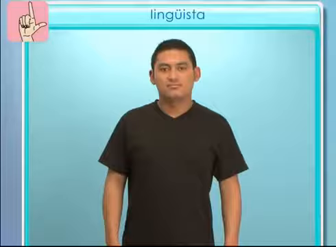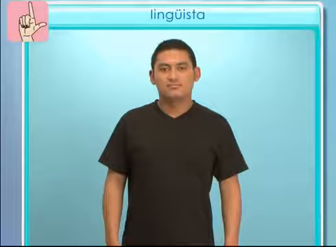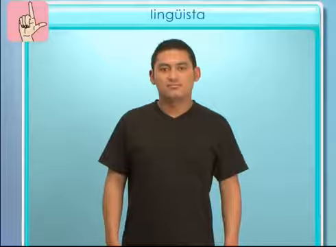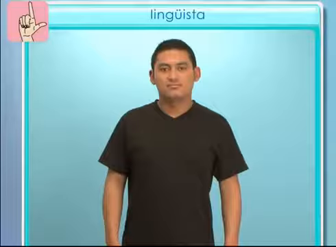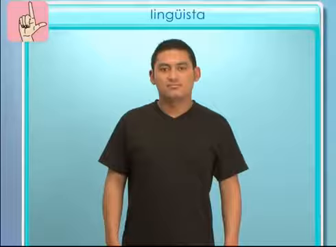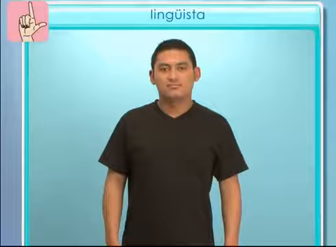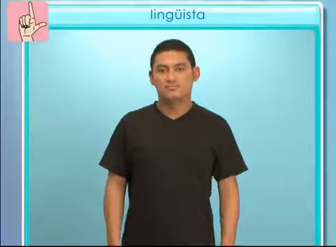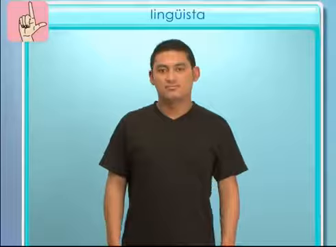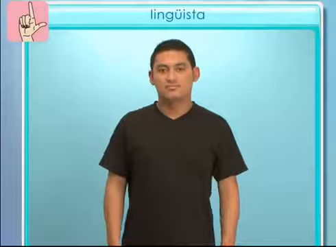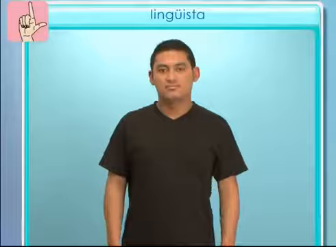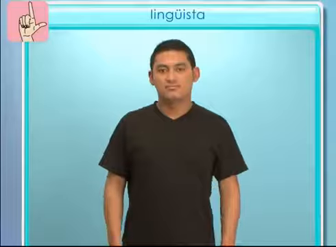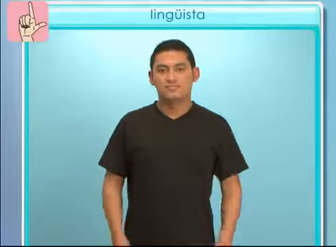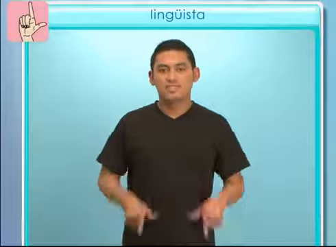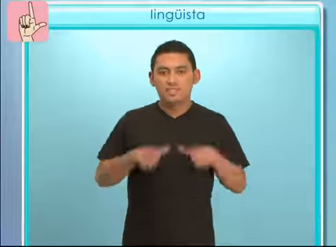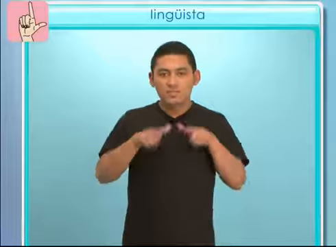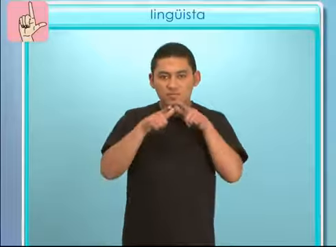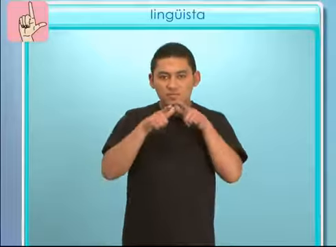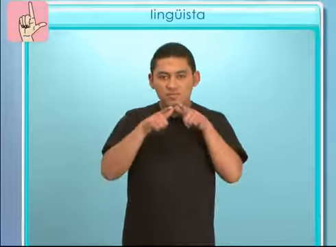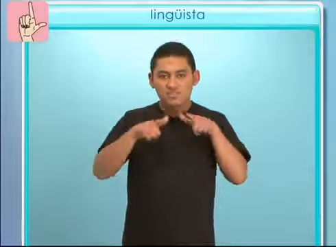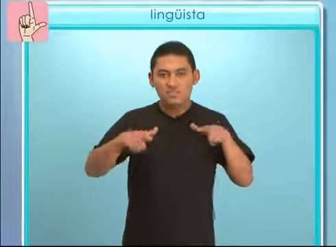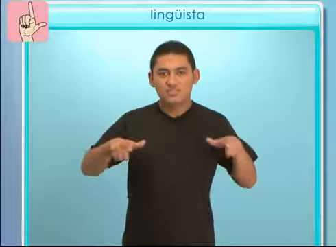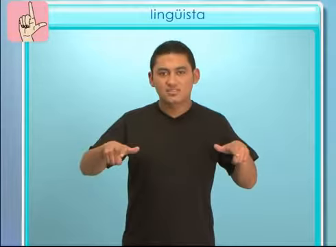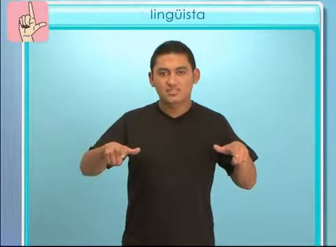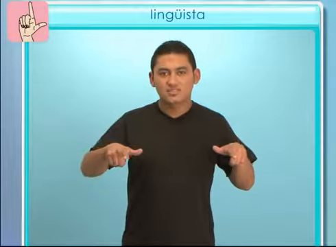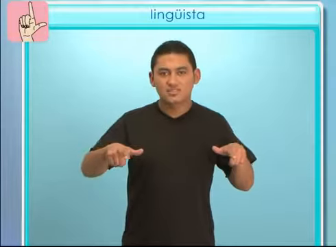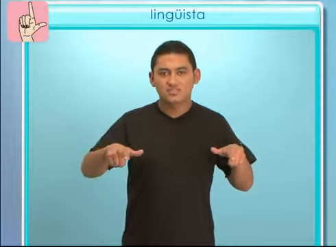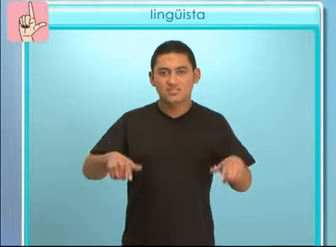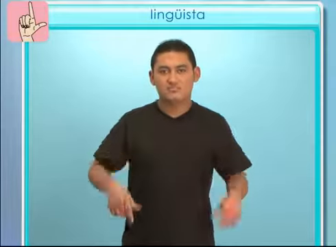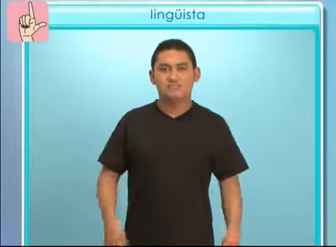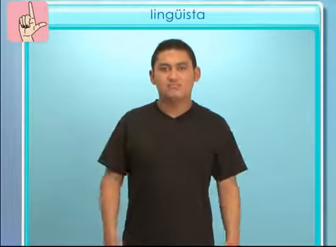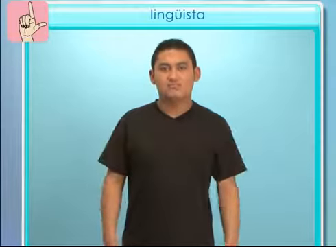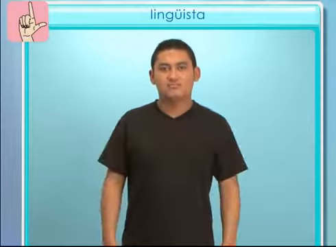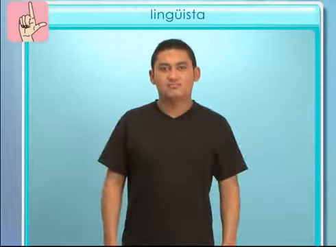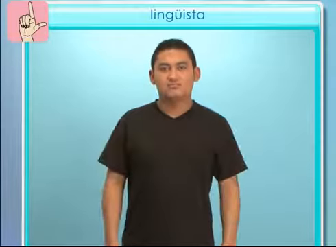LINGÜISTA